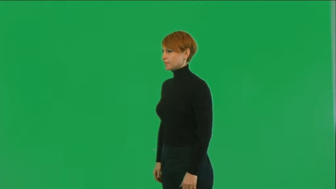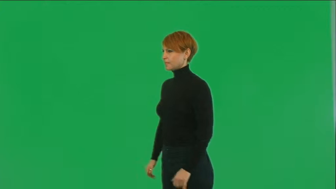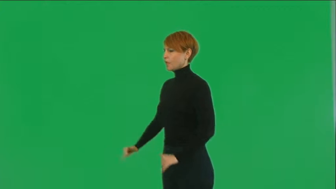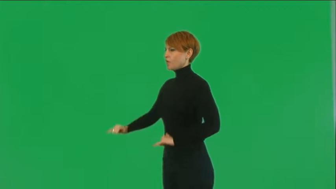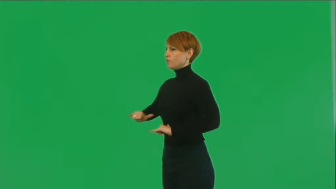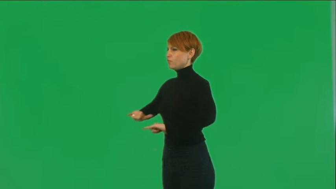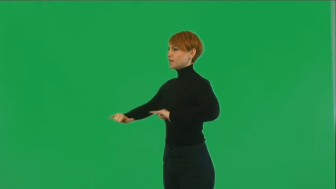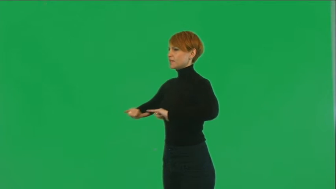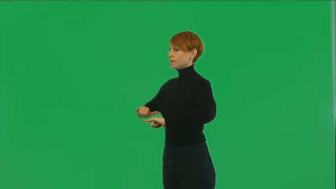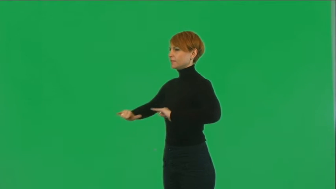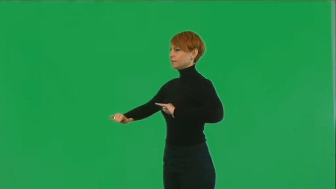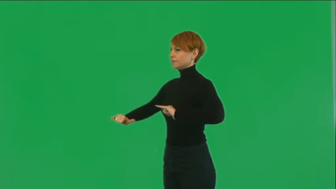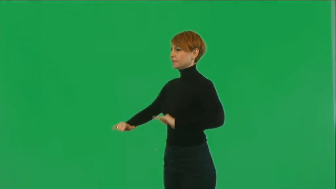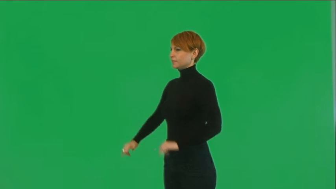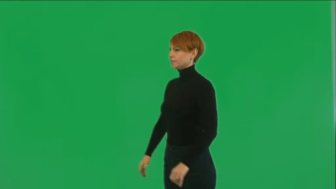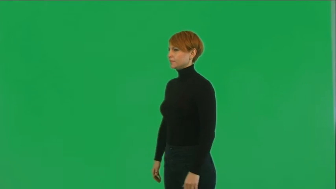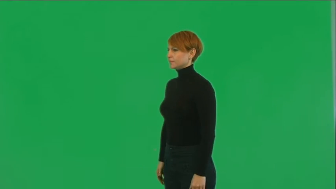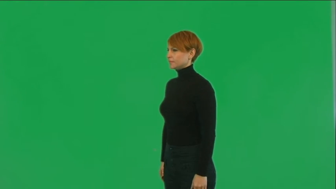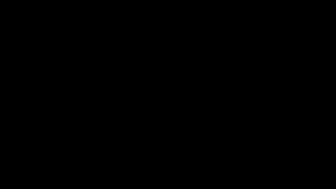władza